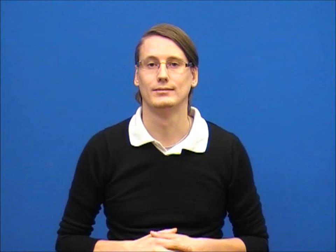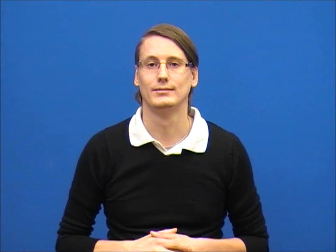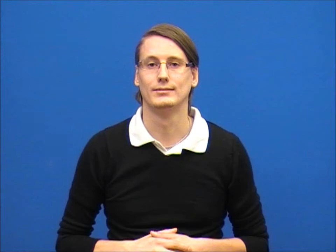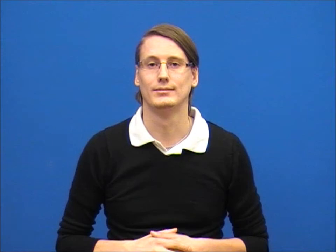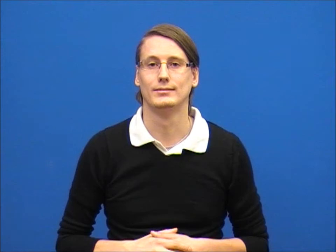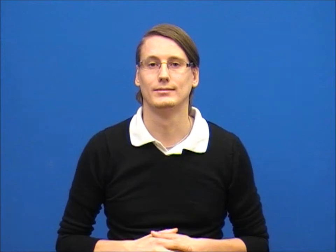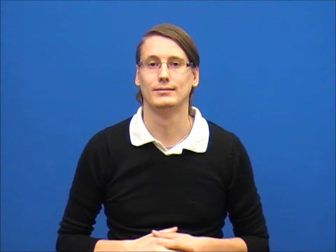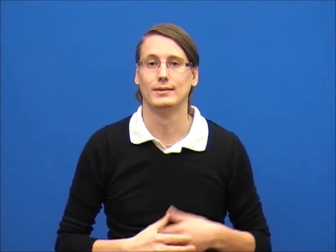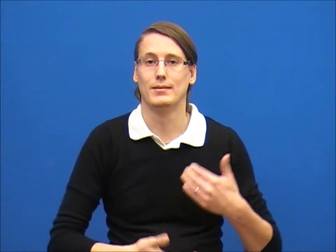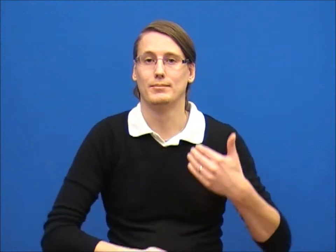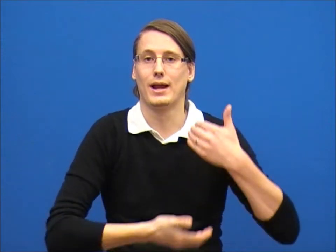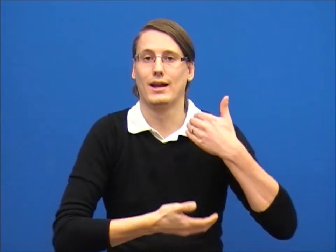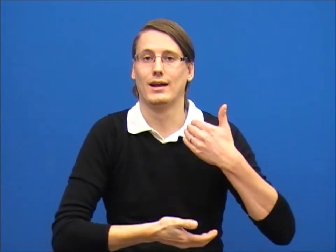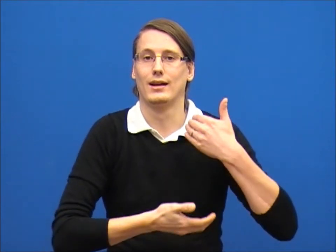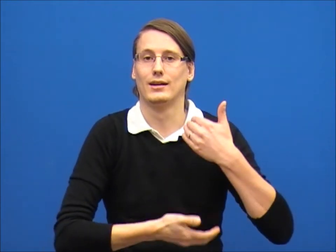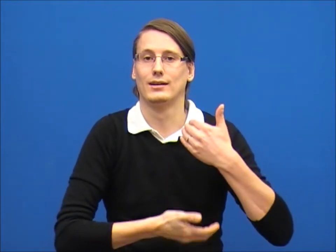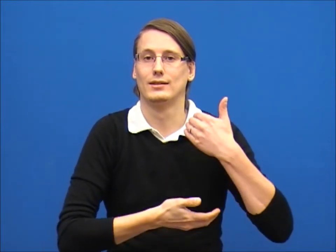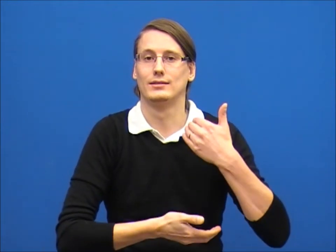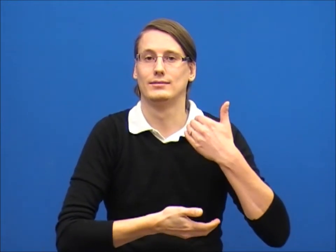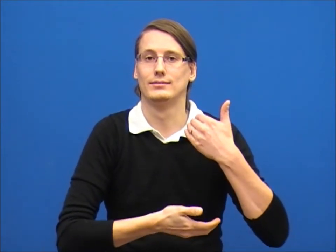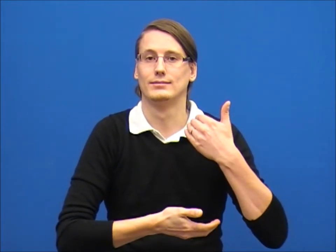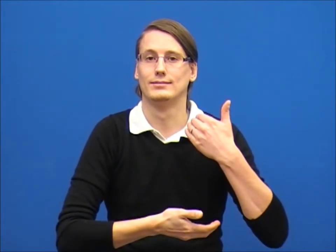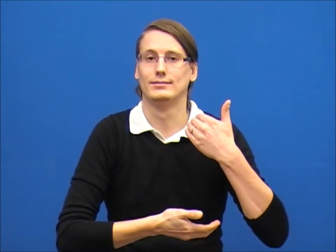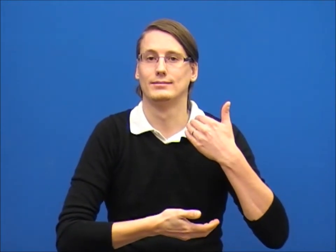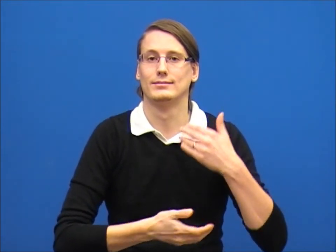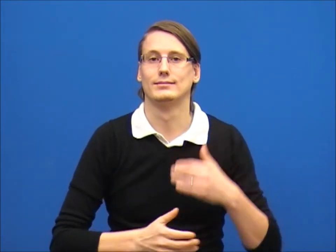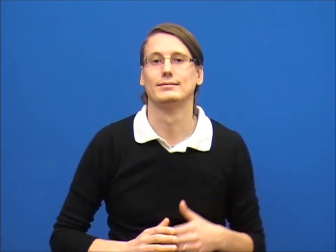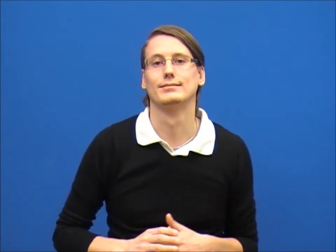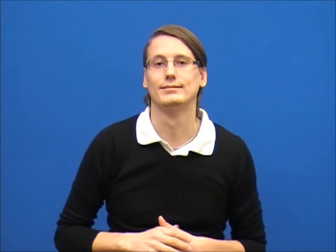BÄRA